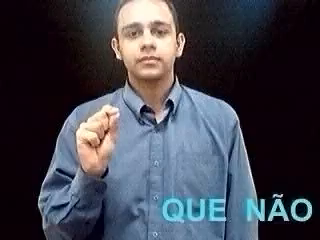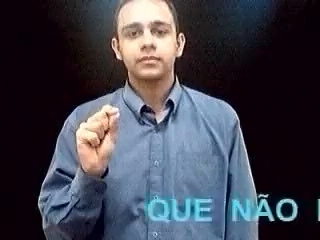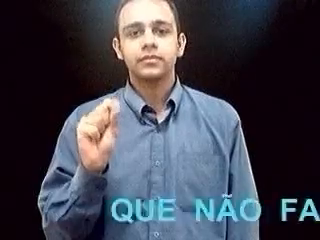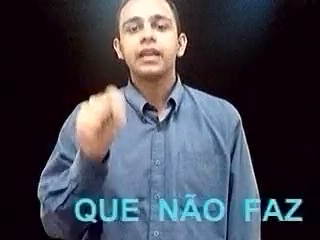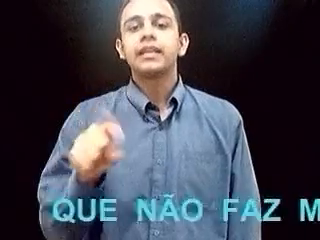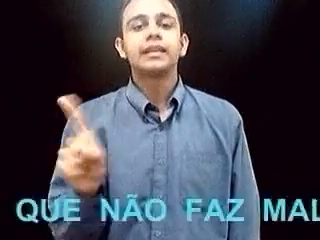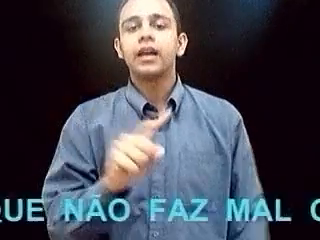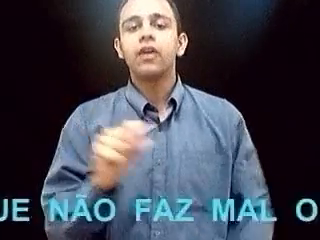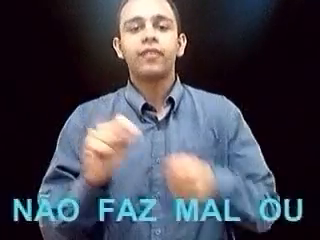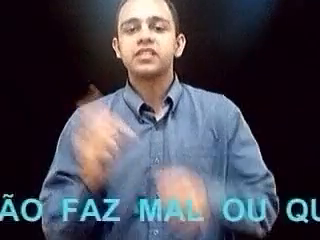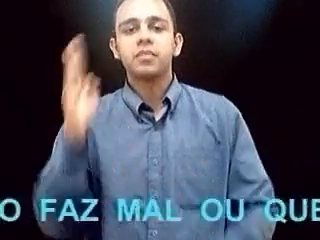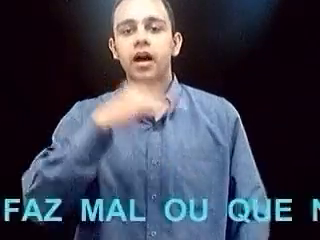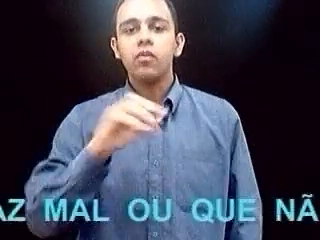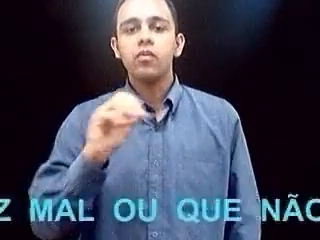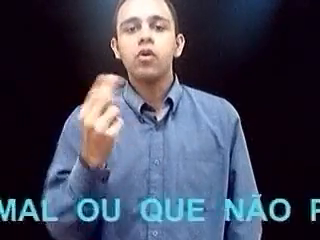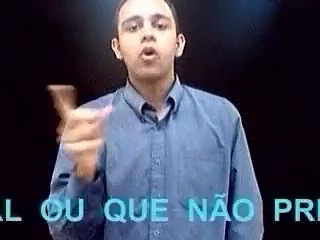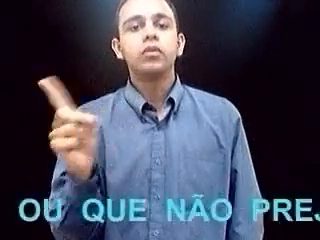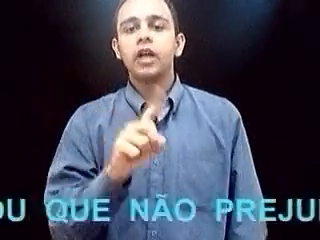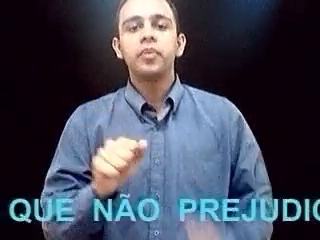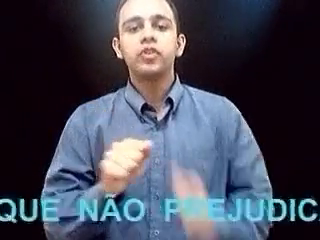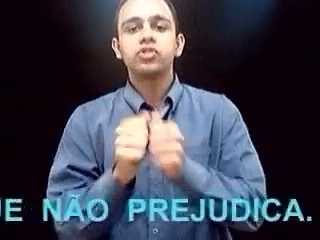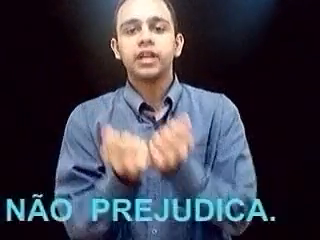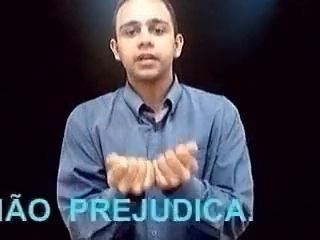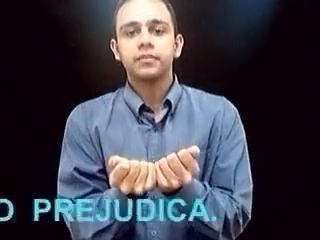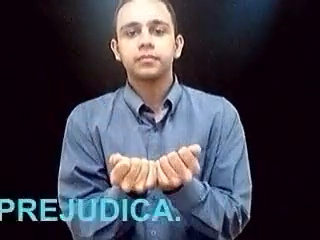iinofensivo